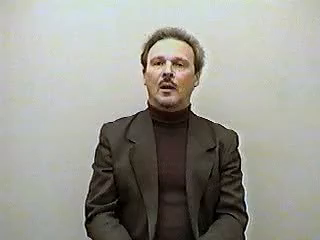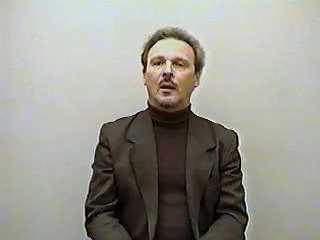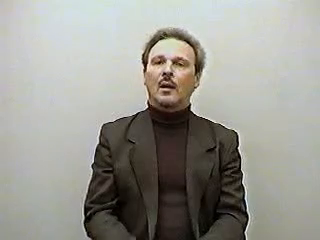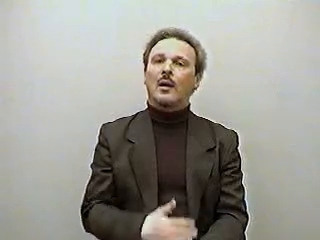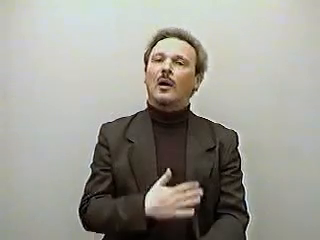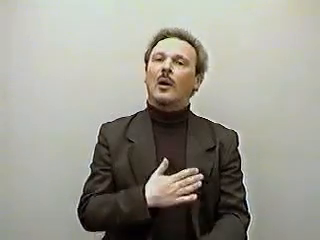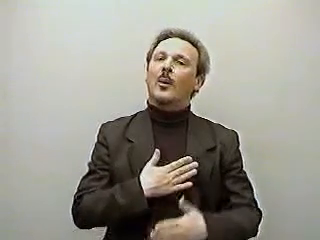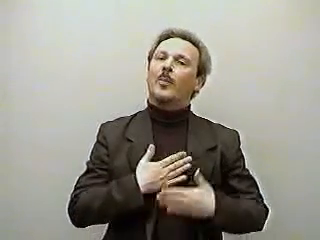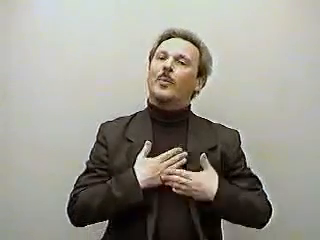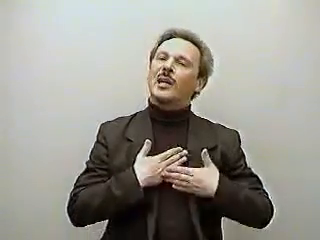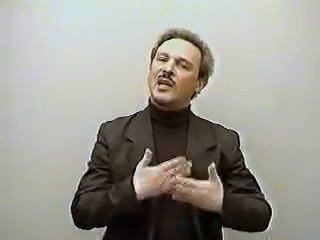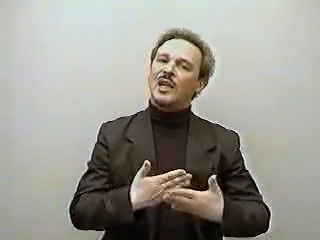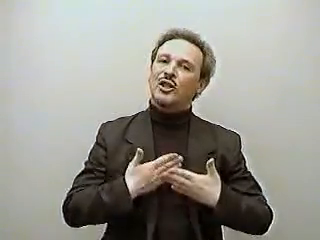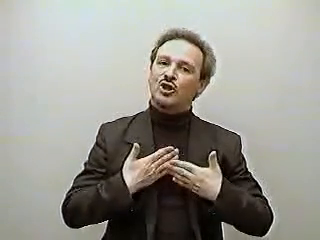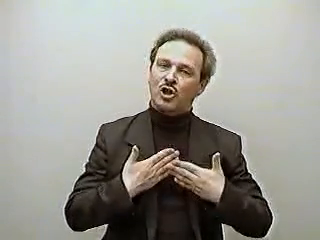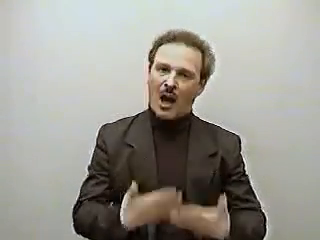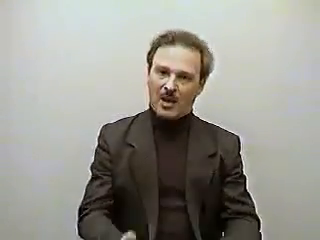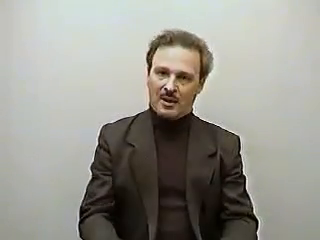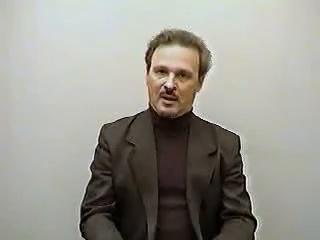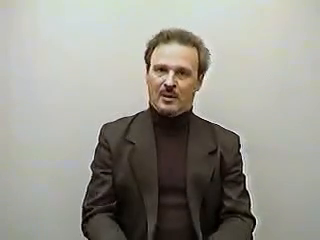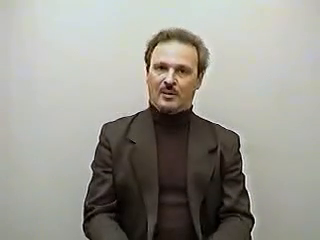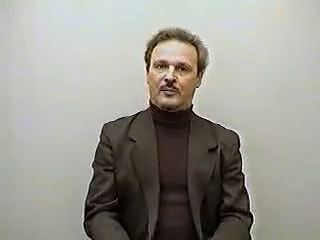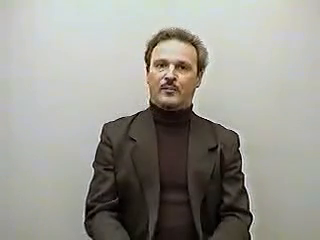прилежание